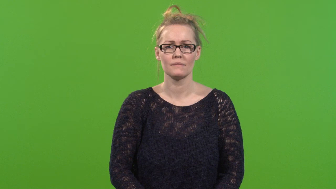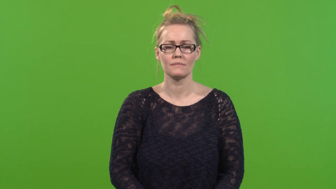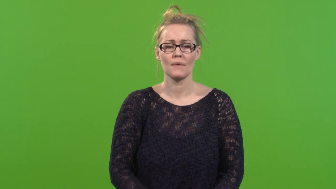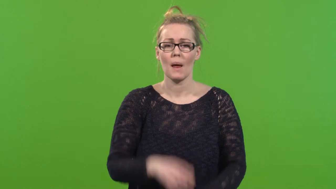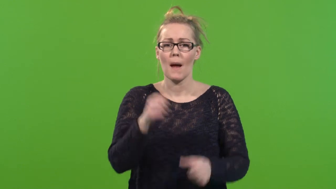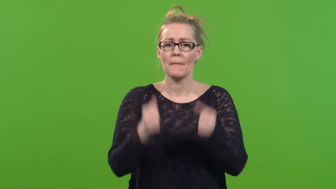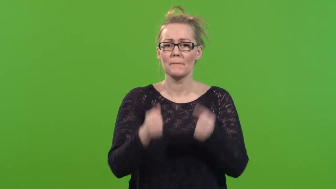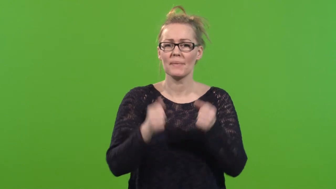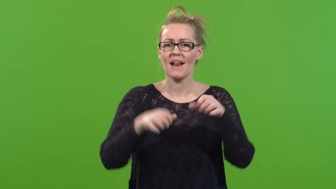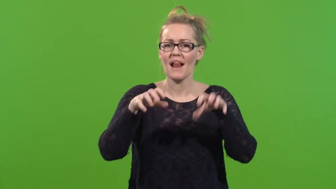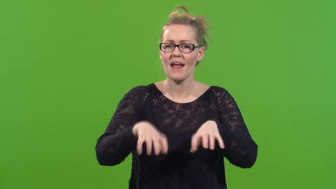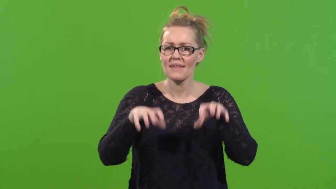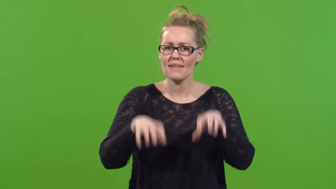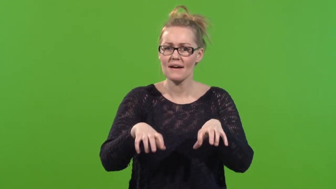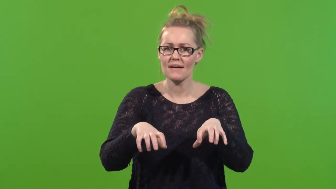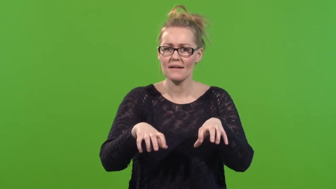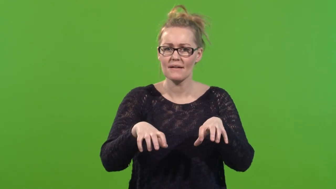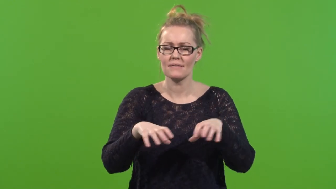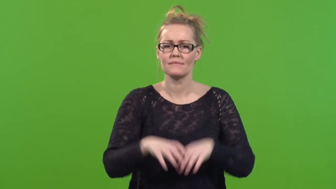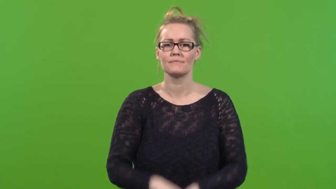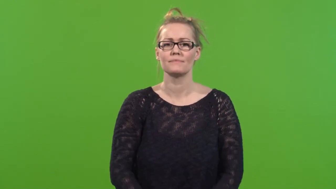Bílaleiga